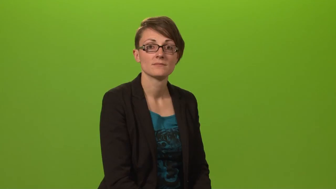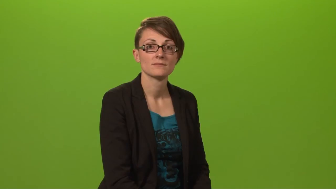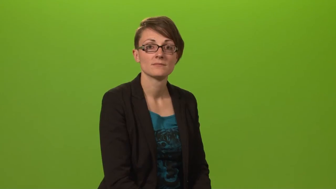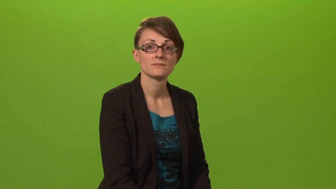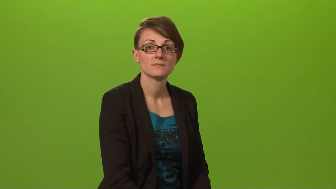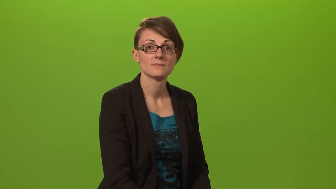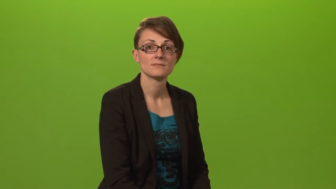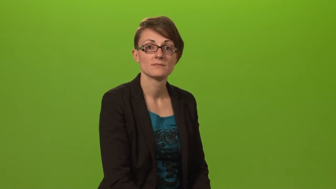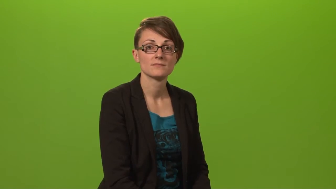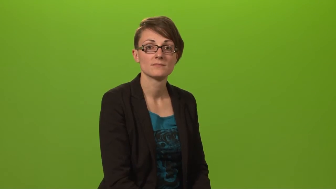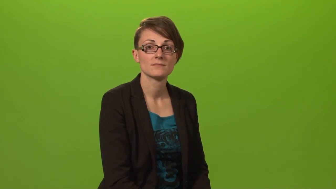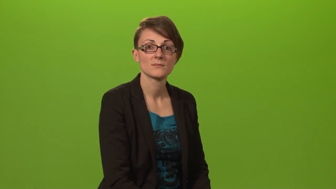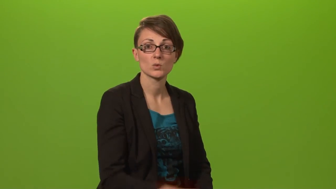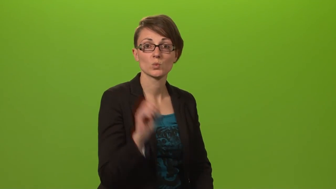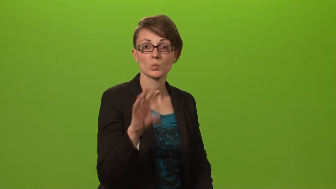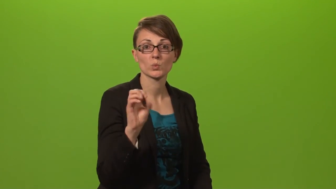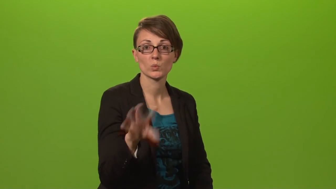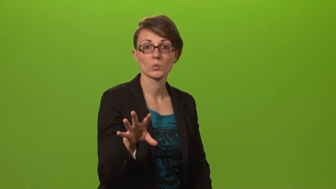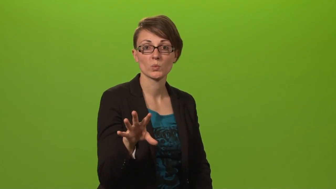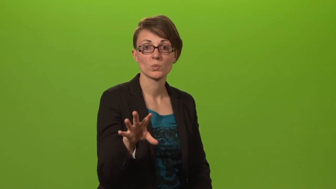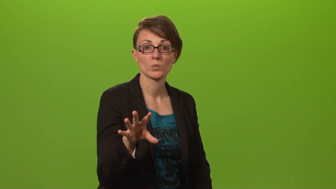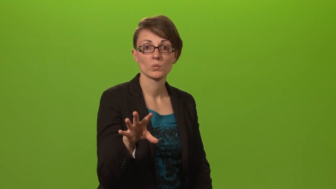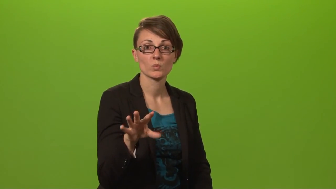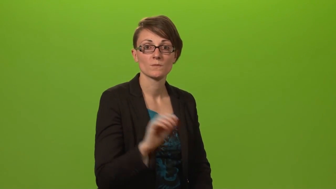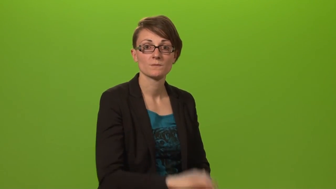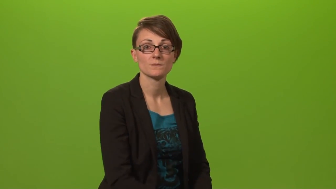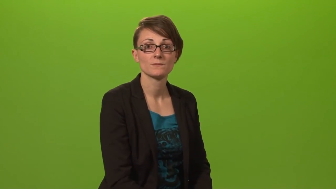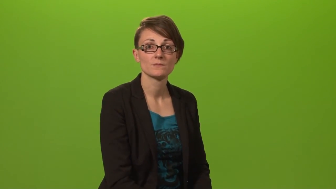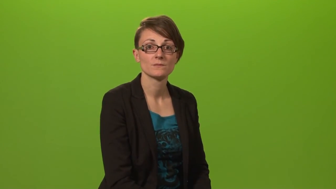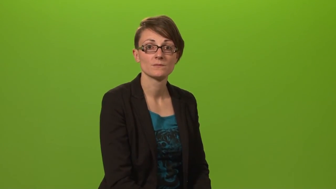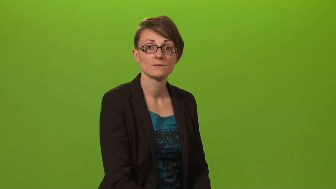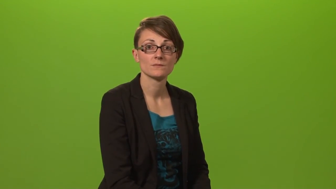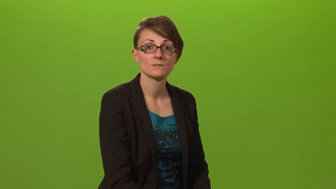Turku